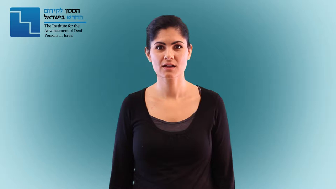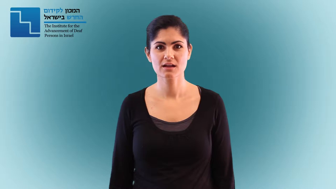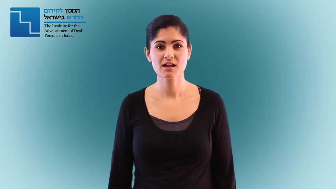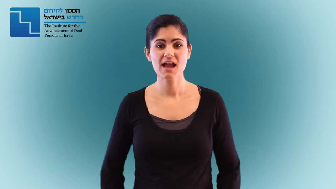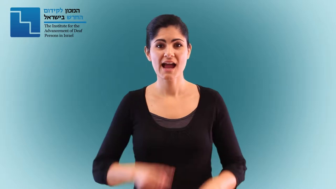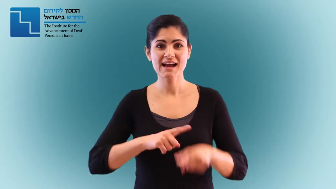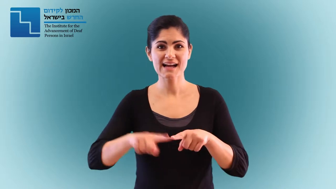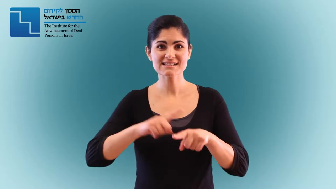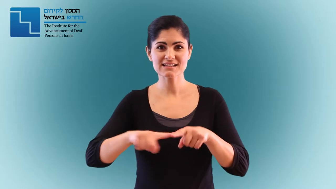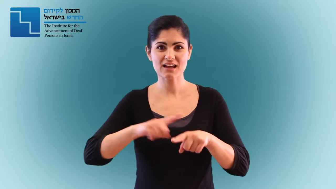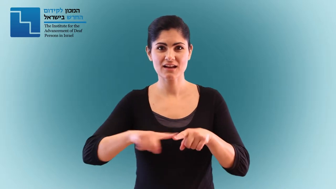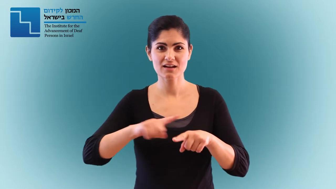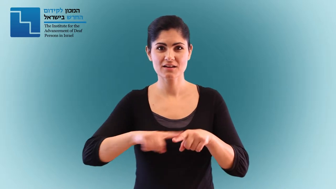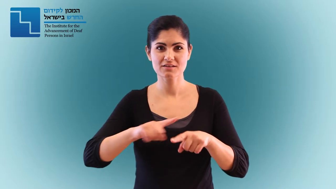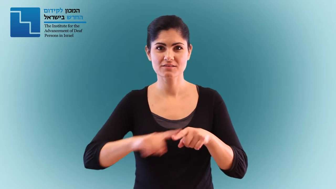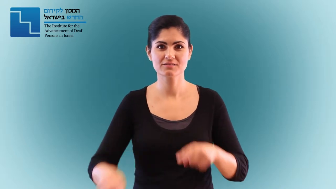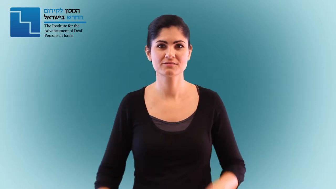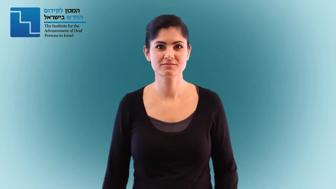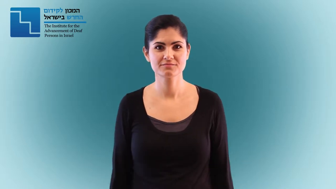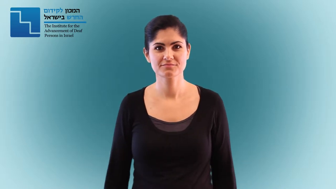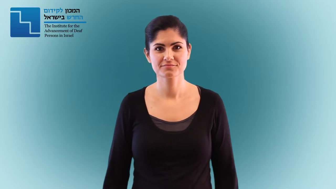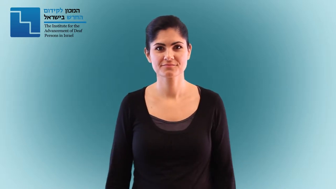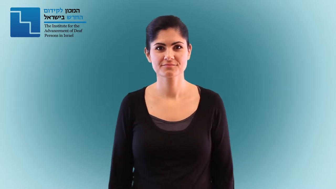גזר (ירק)